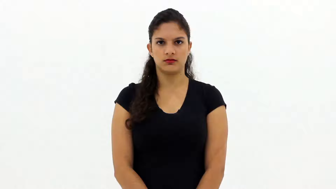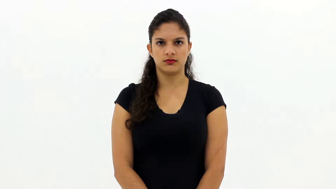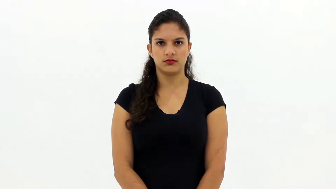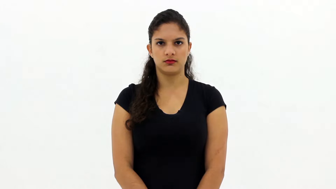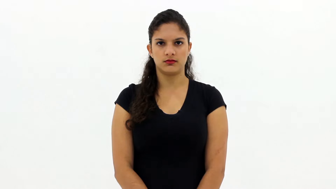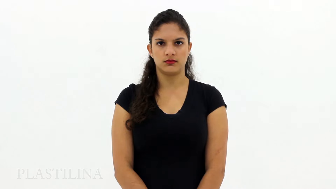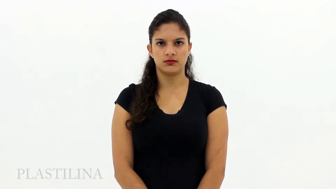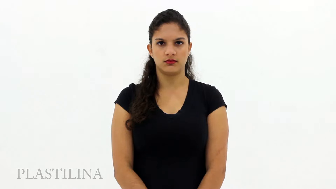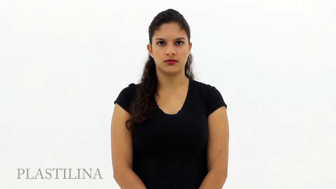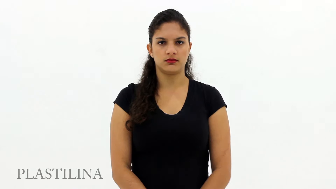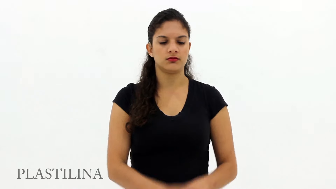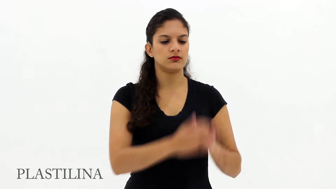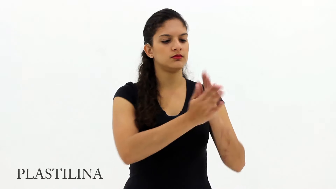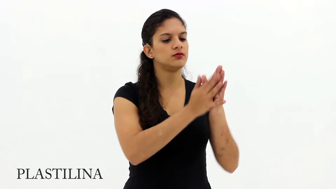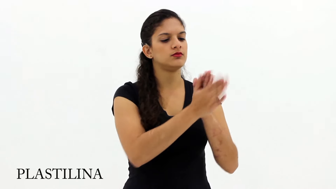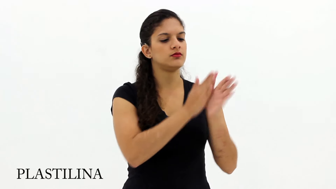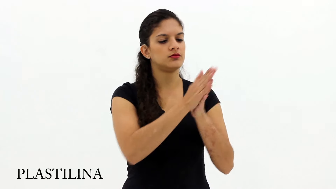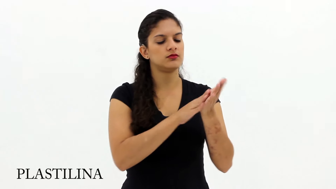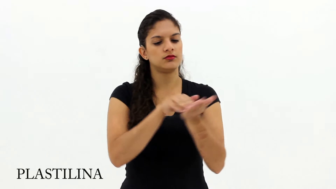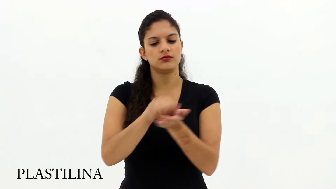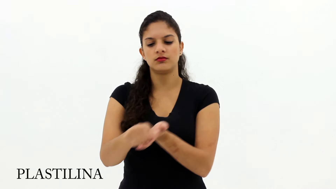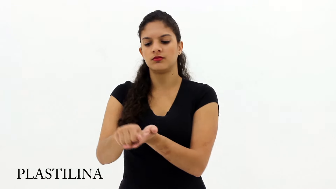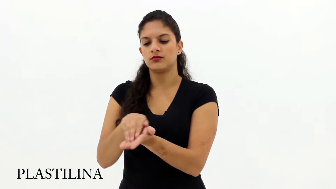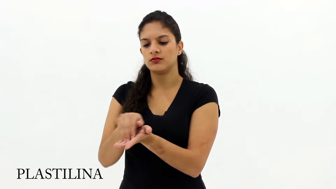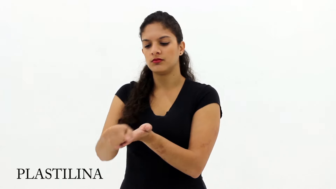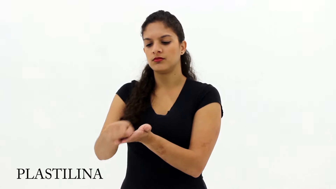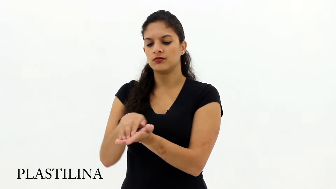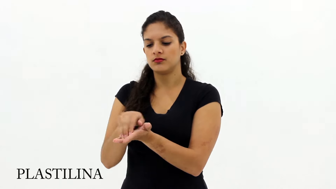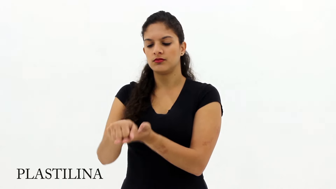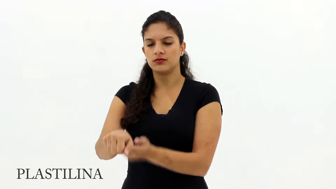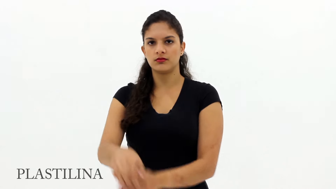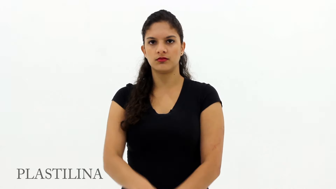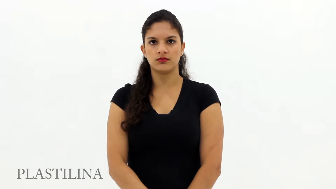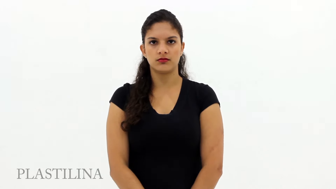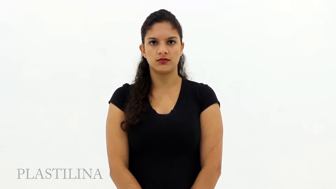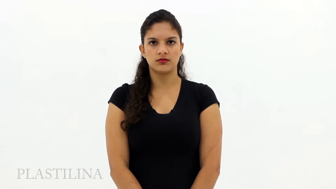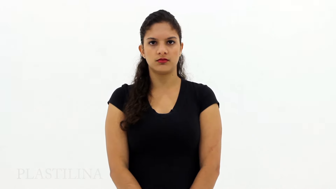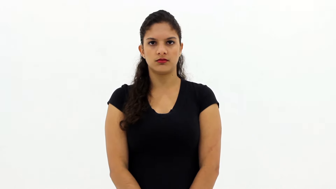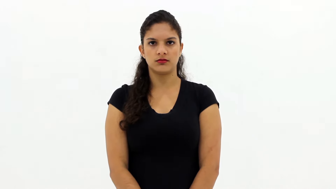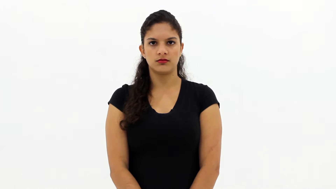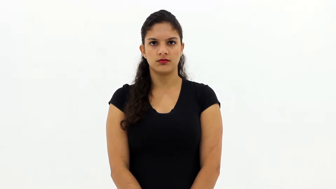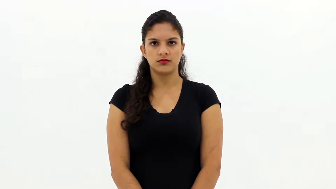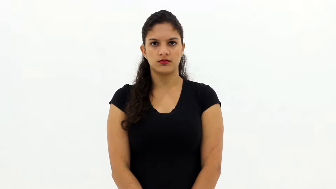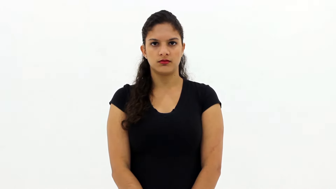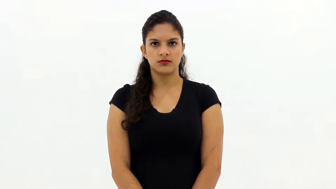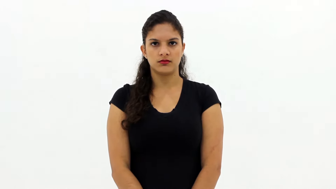PLASTILINA